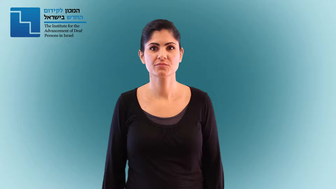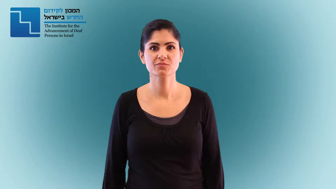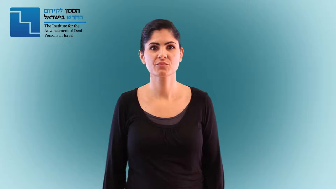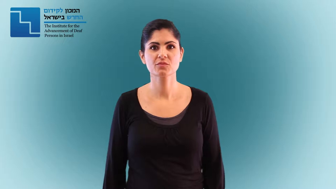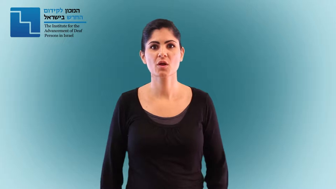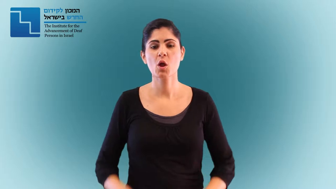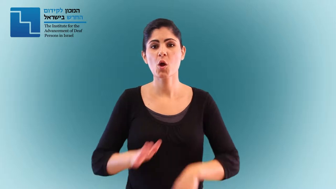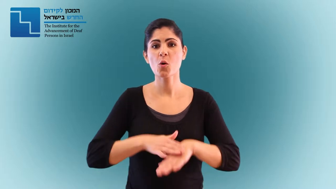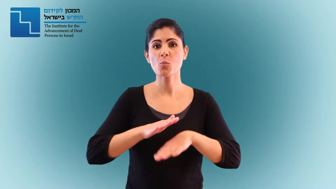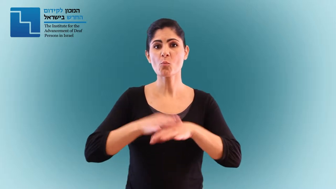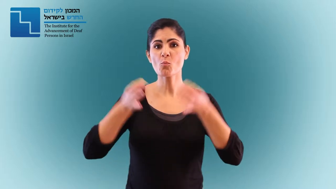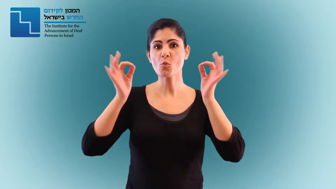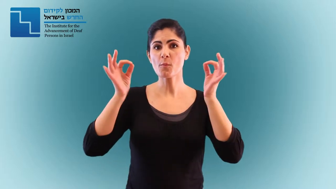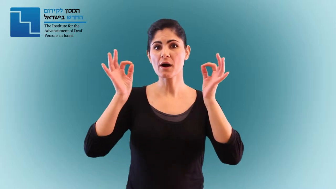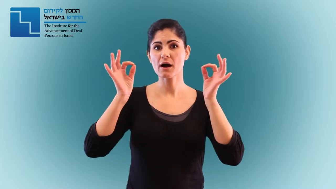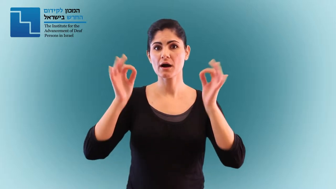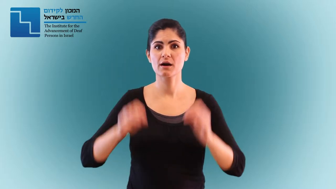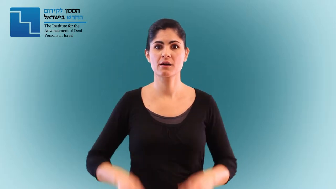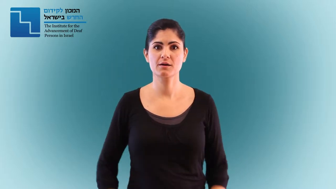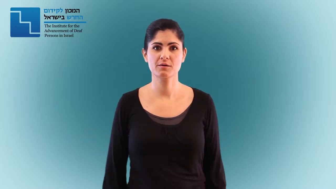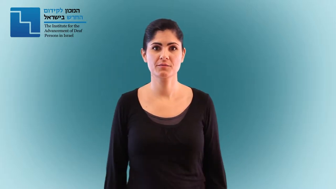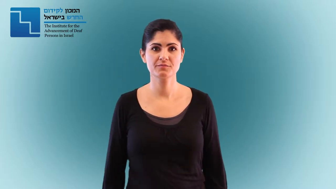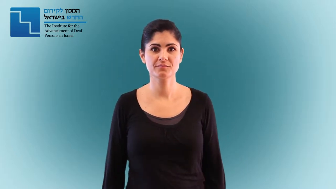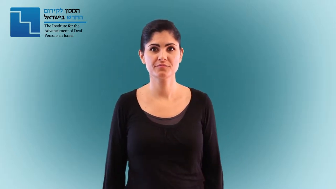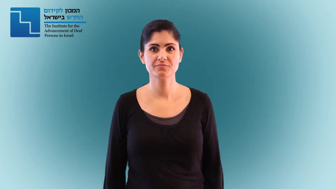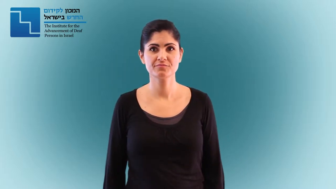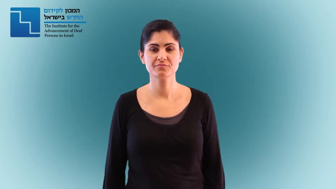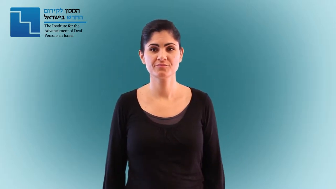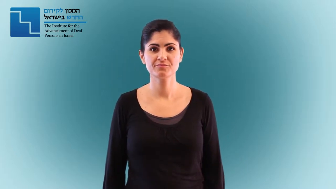מומחה